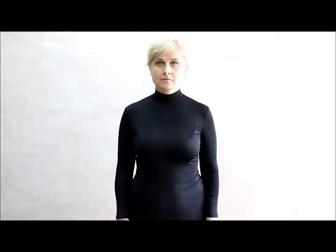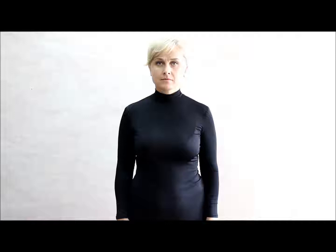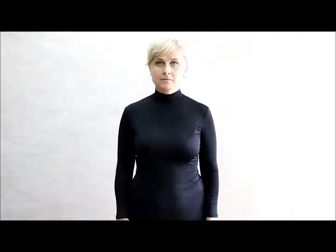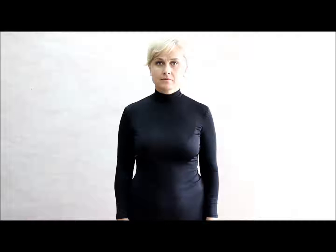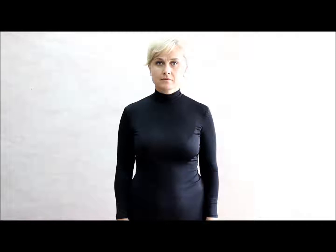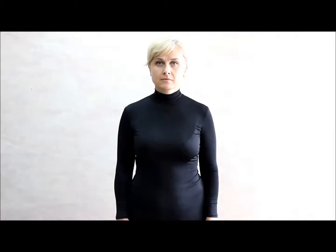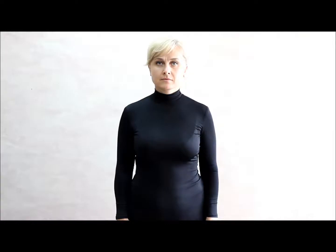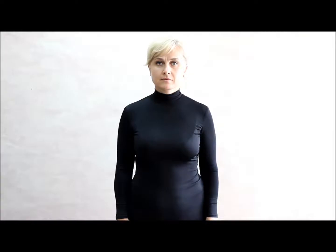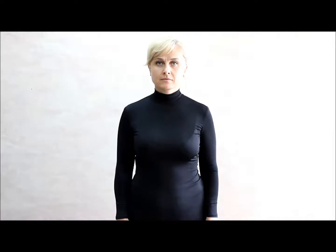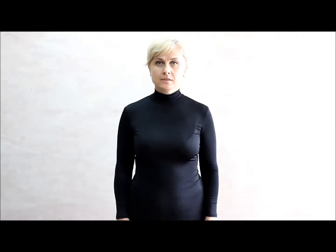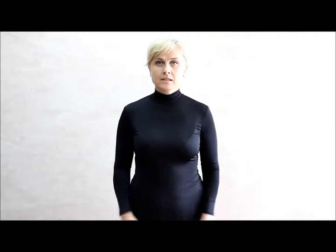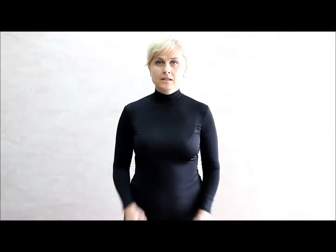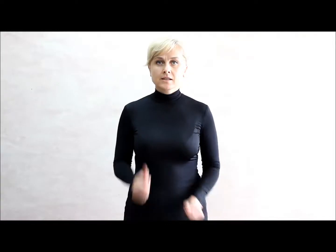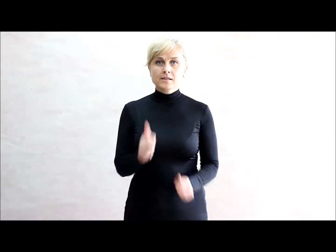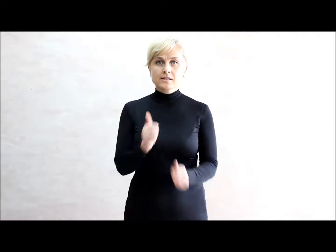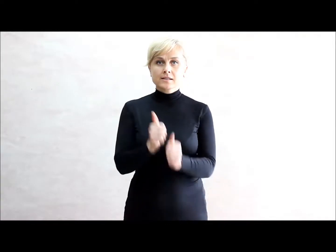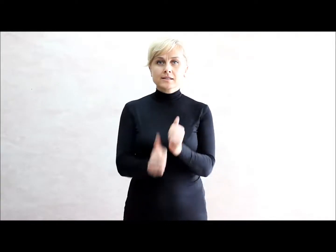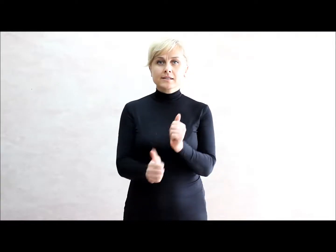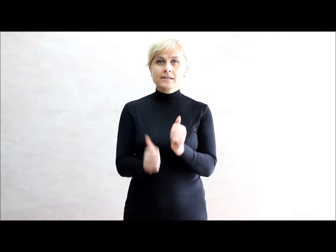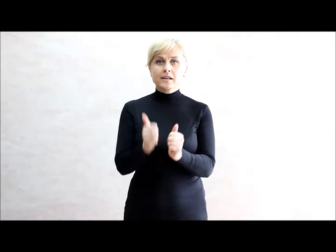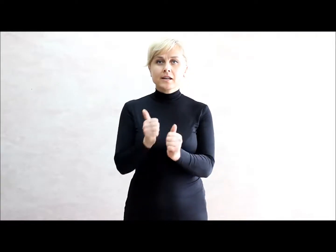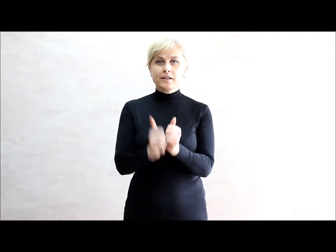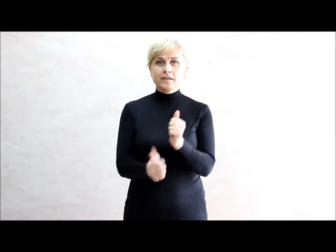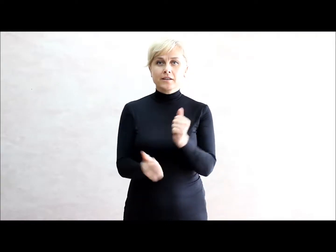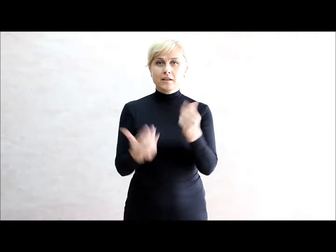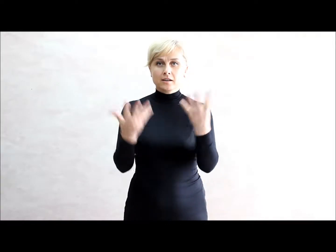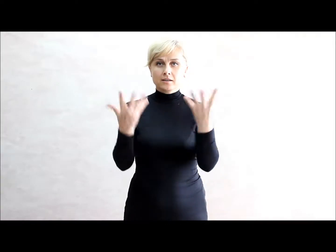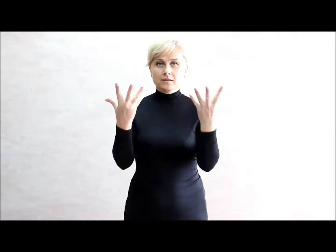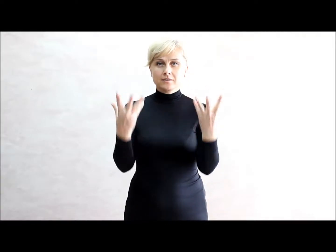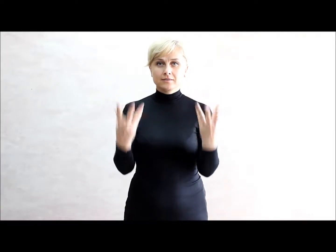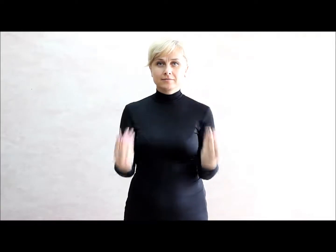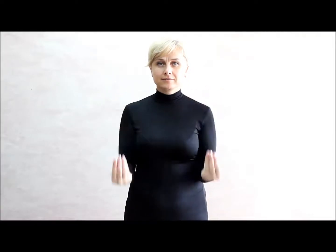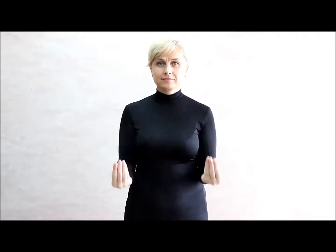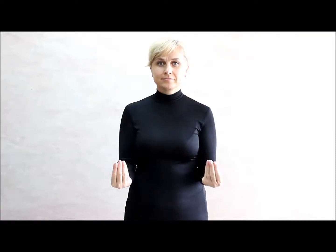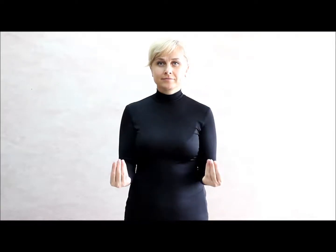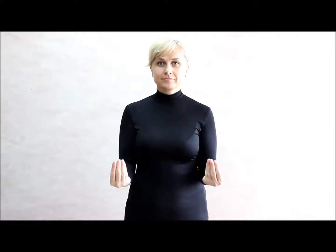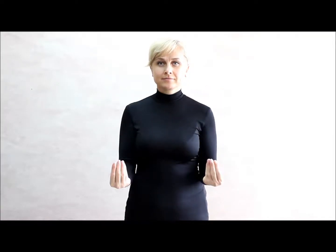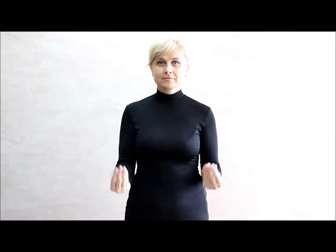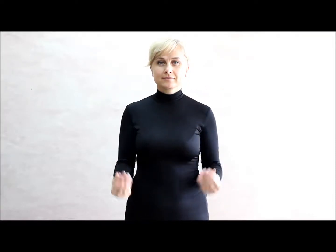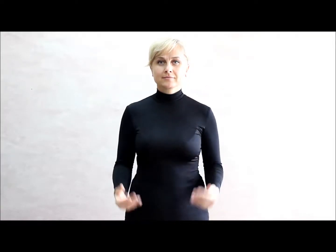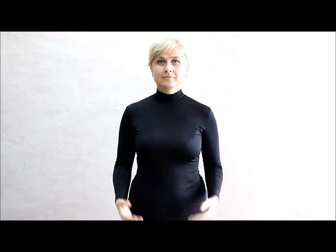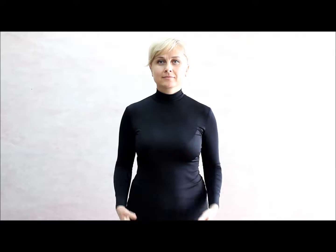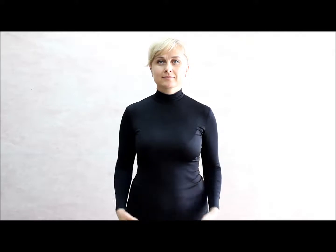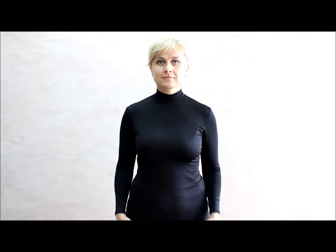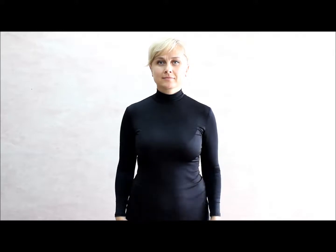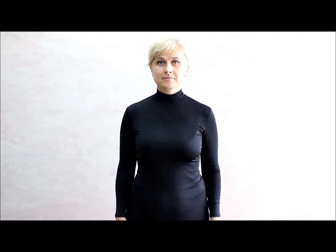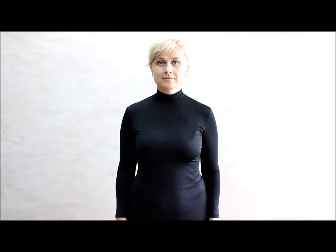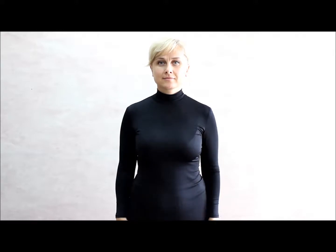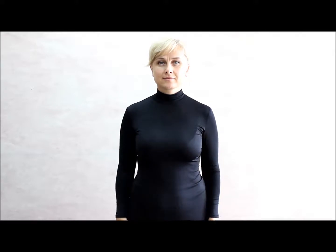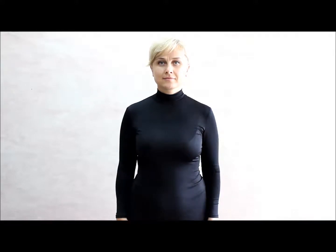Zilnic